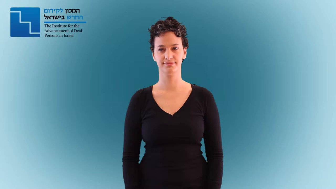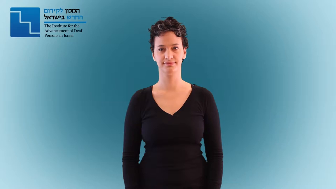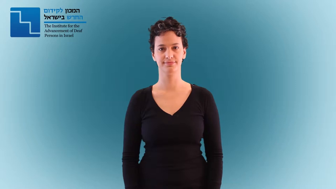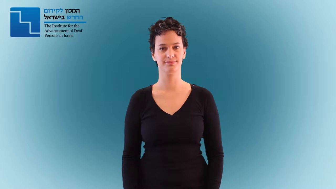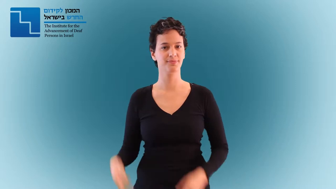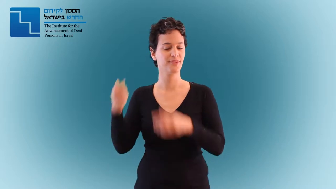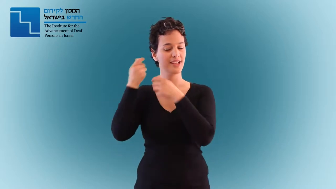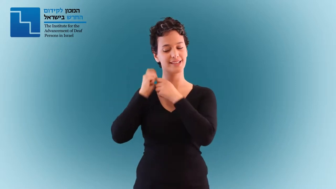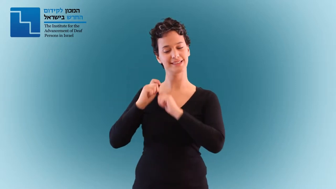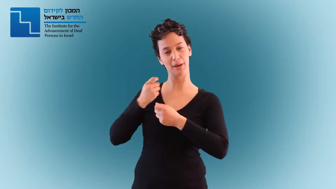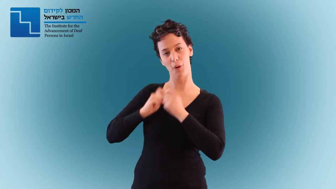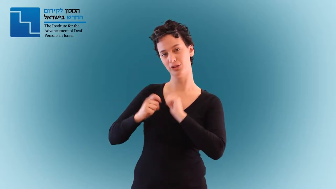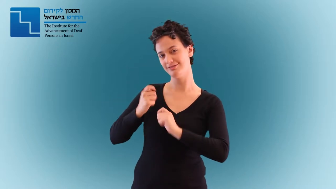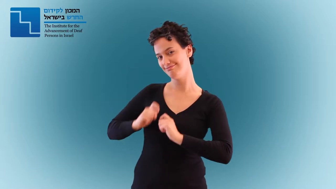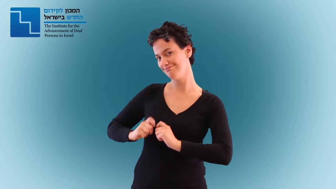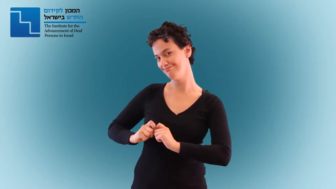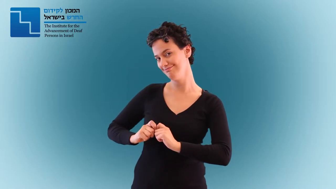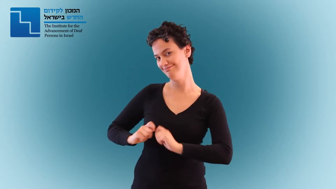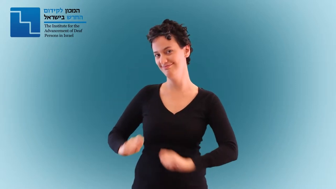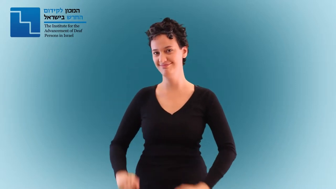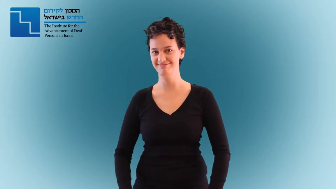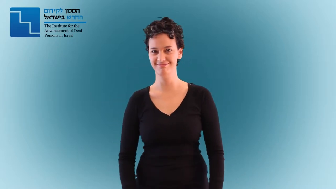צמות